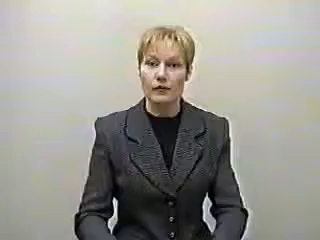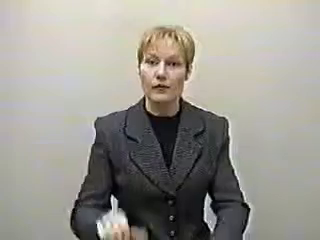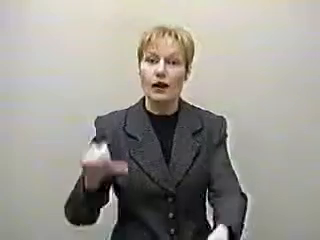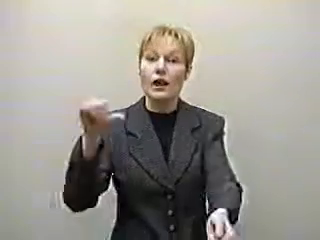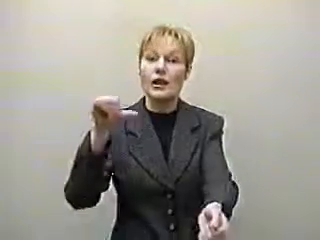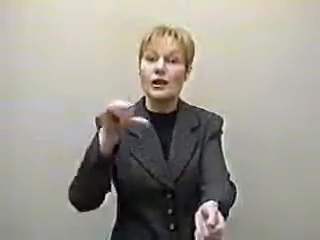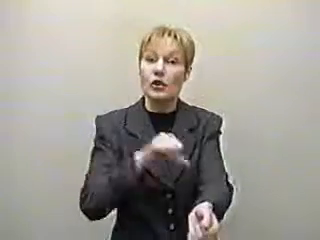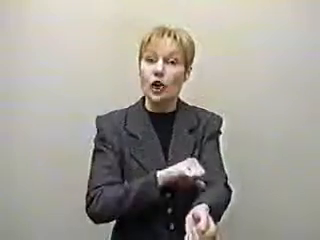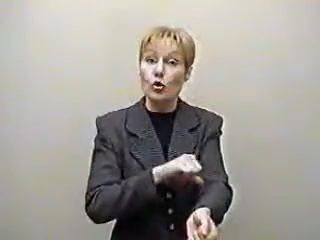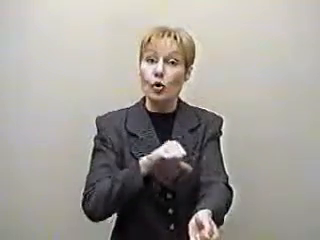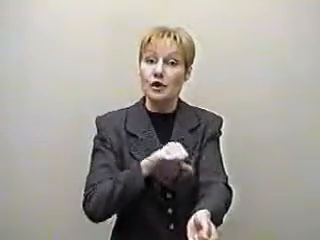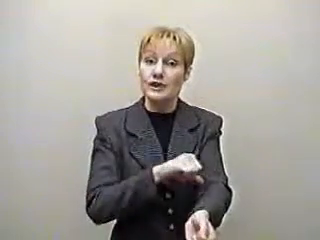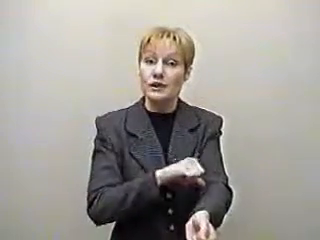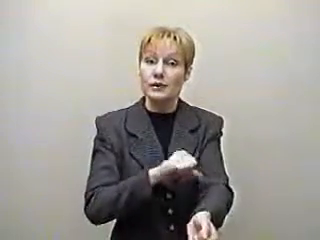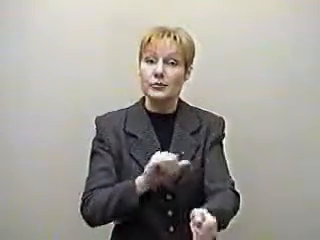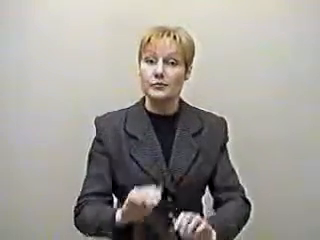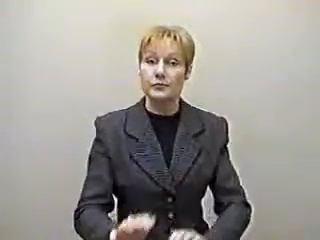наркотик